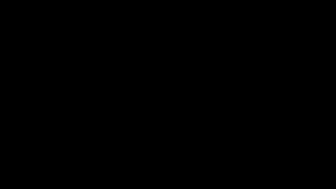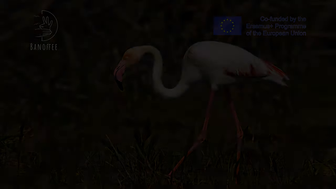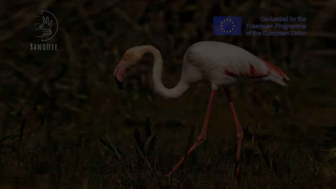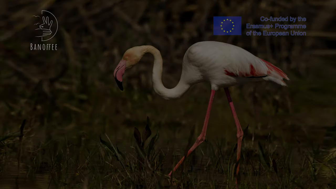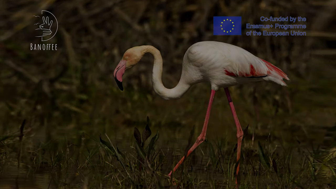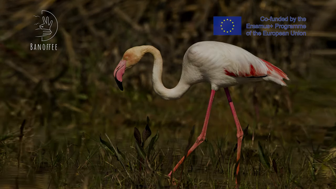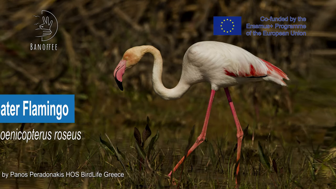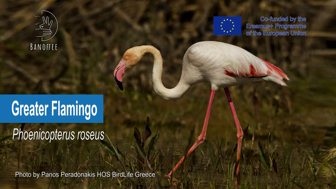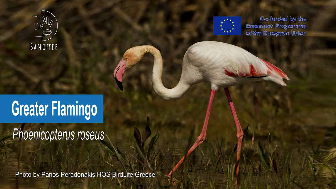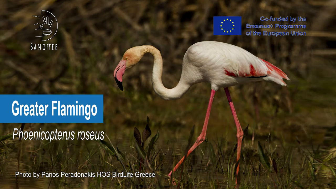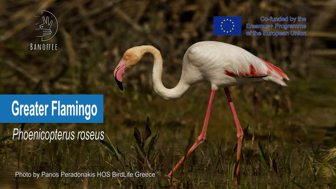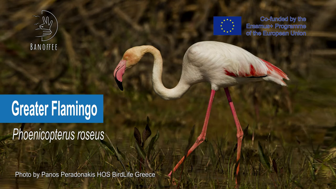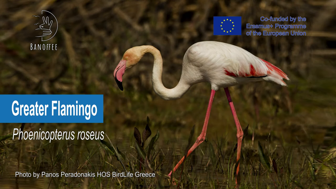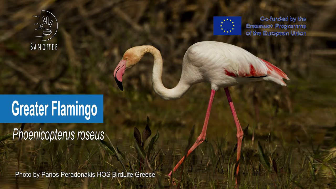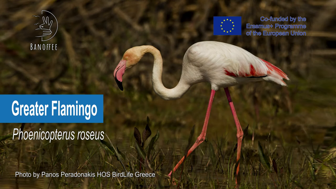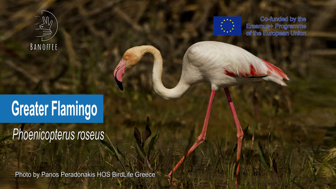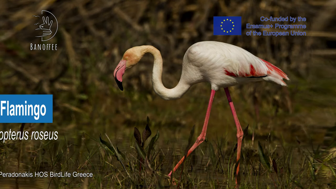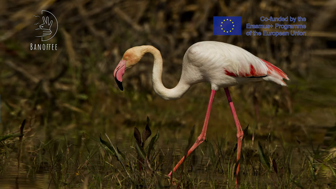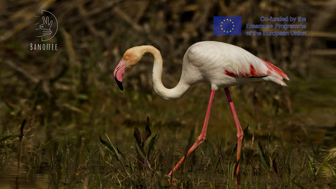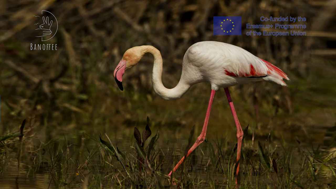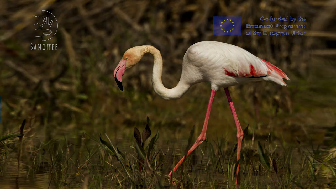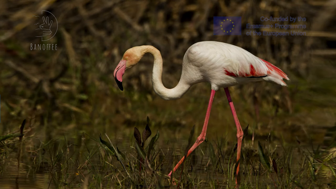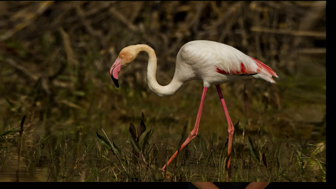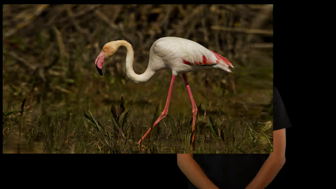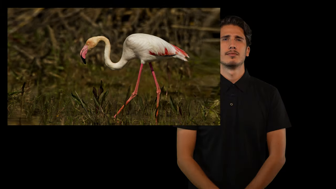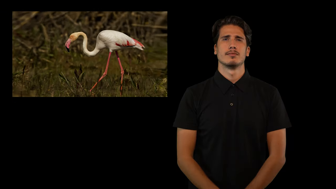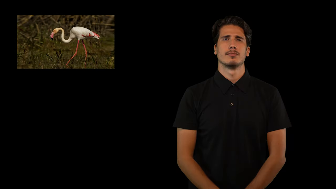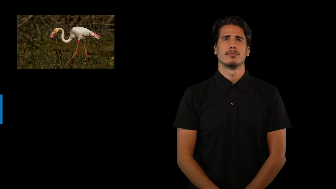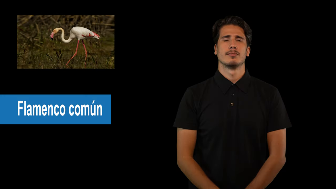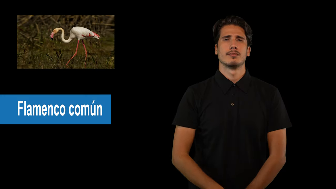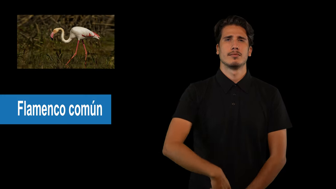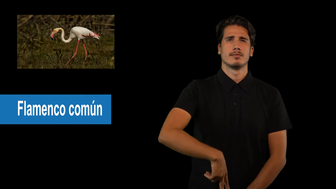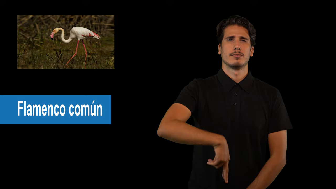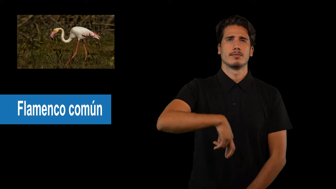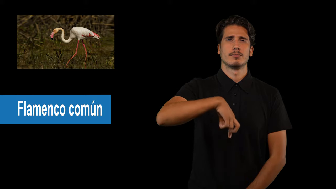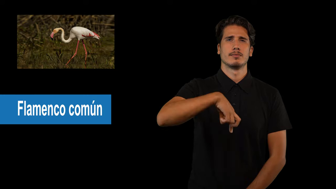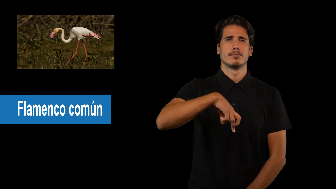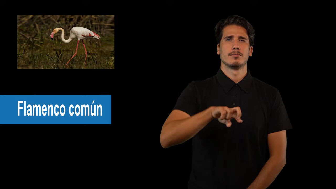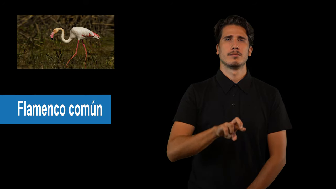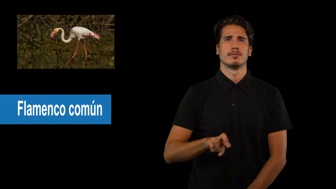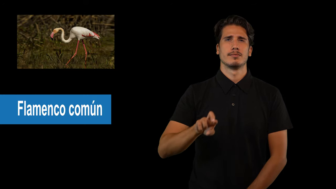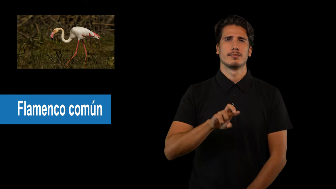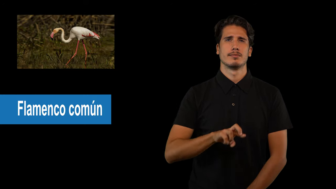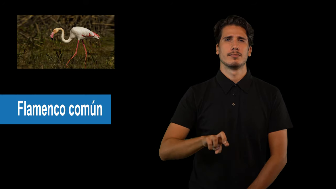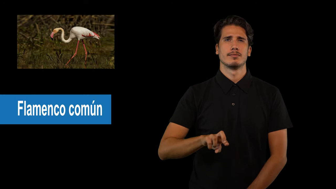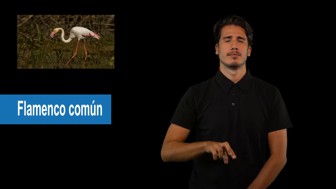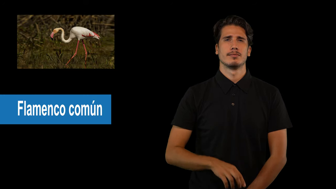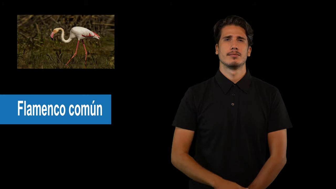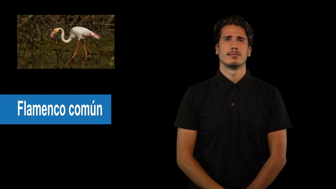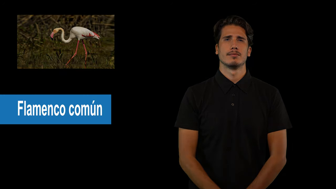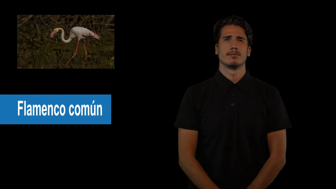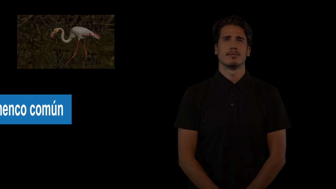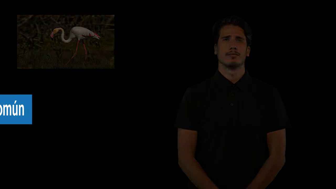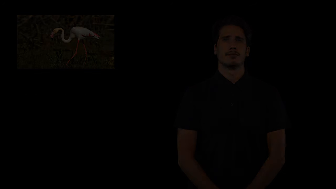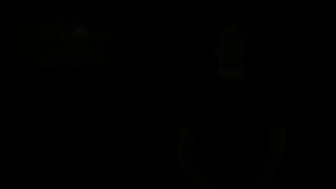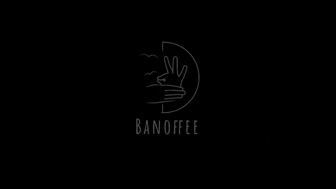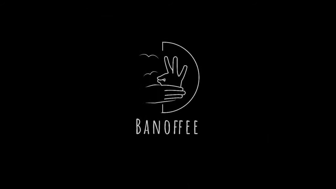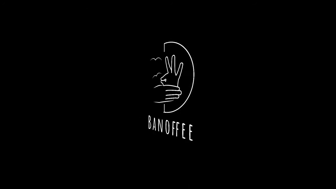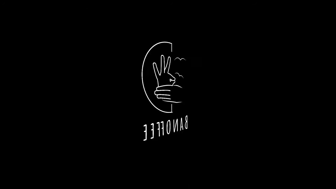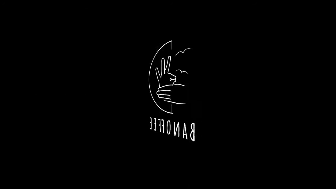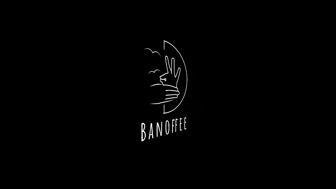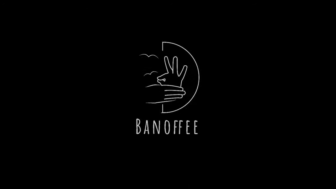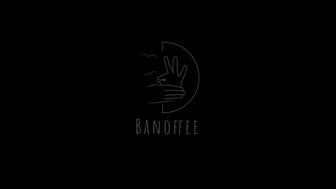Flamenco común